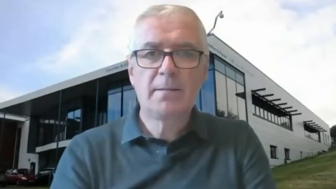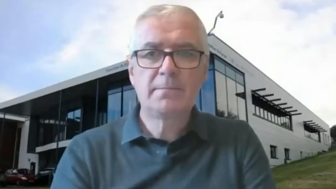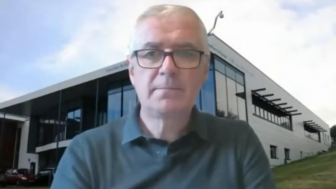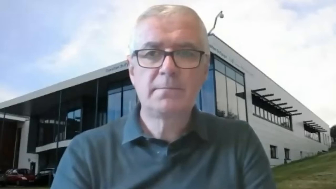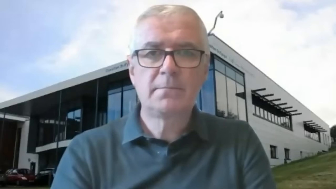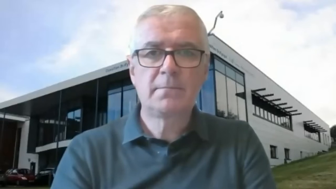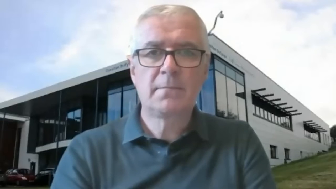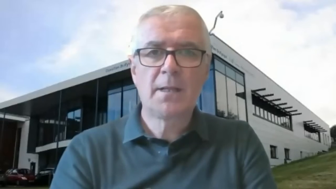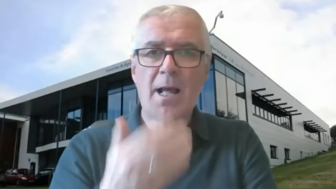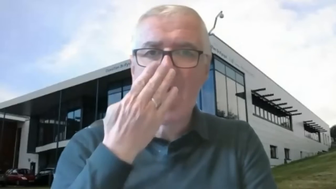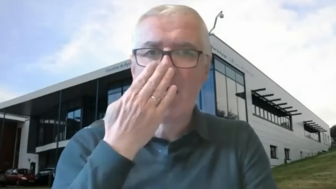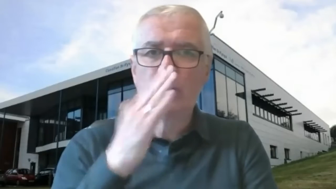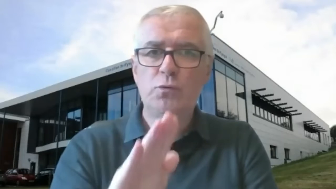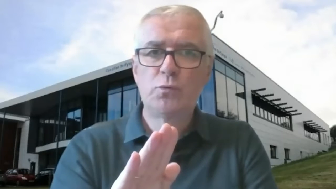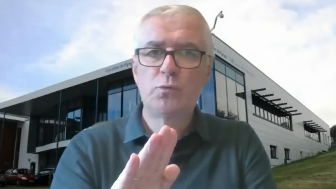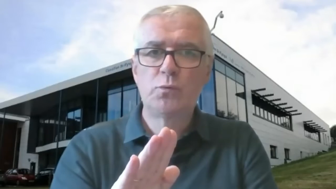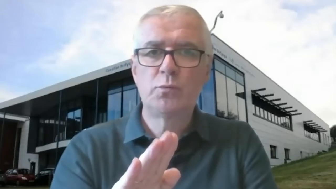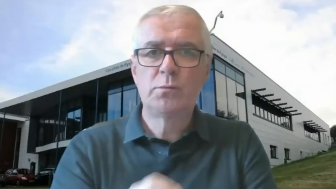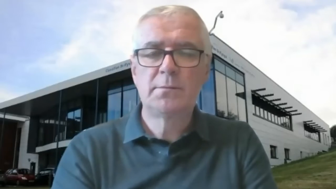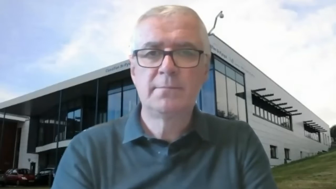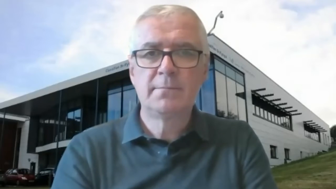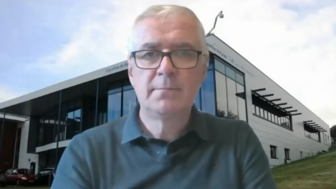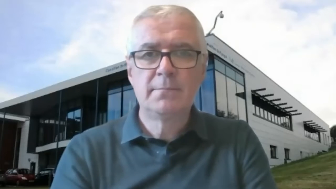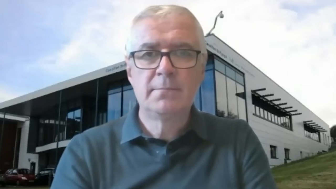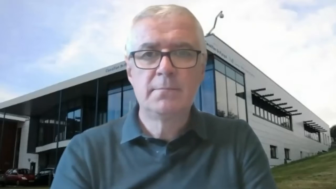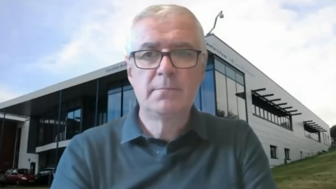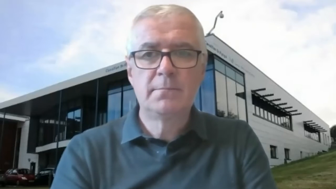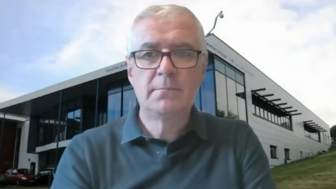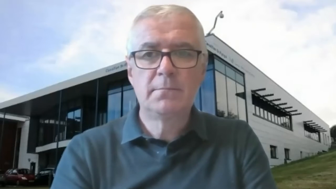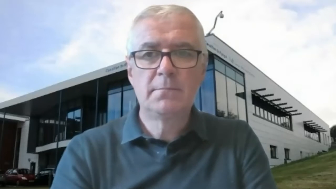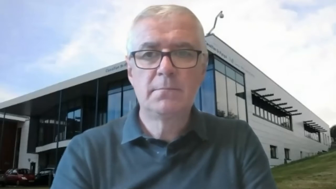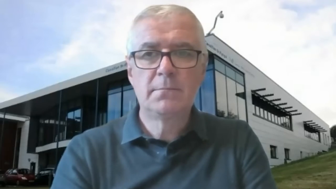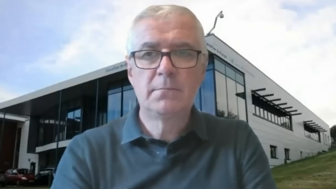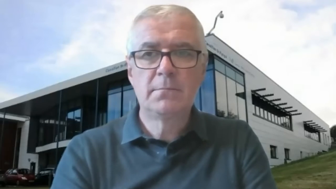Agweddau